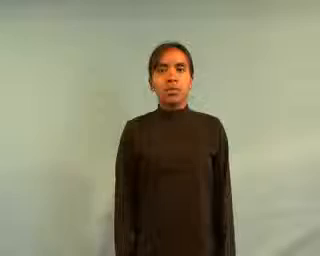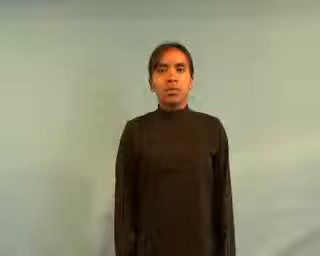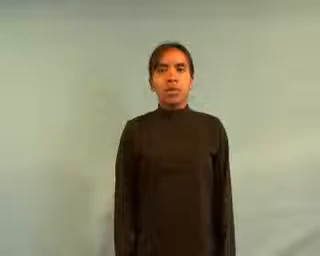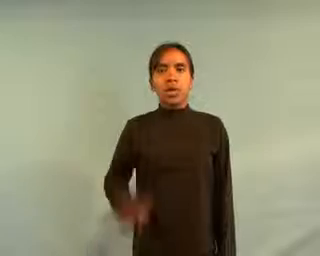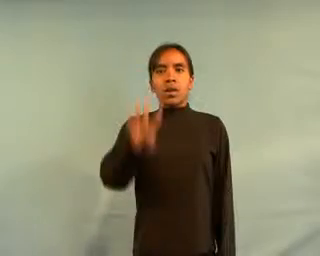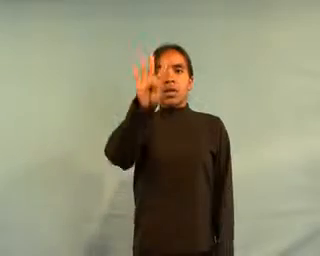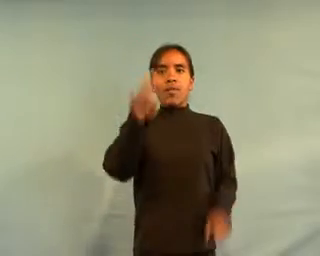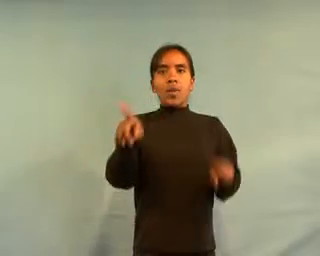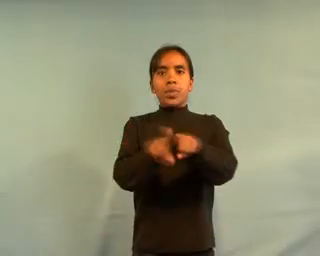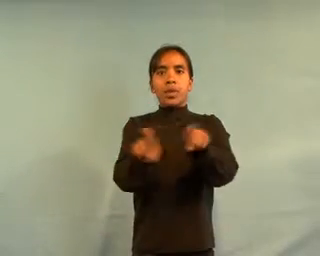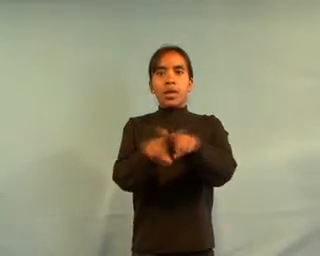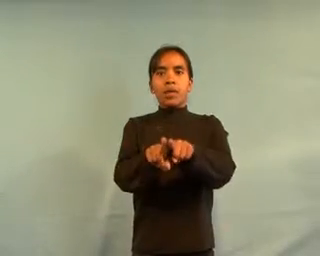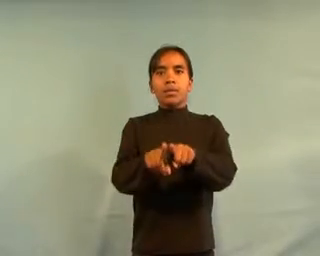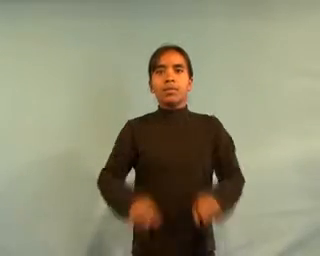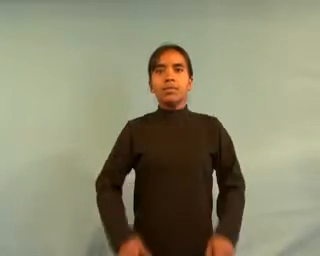efamira